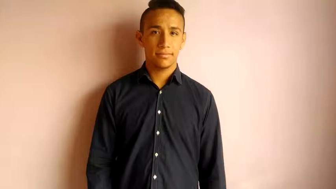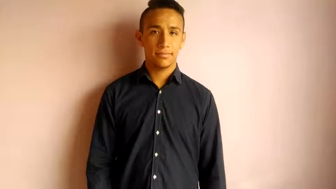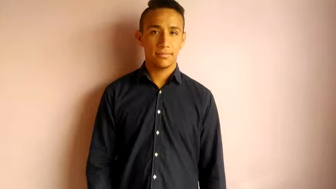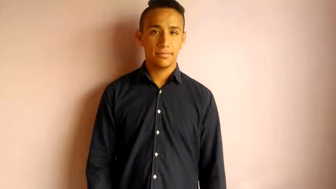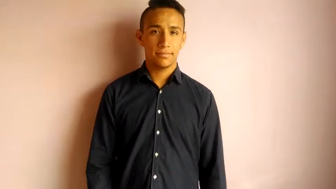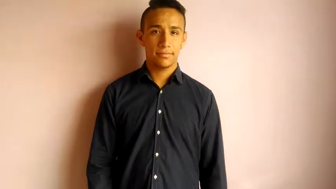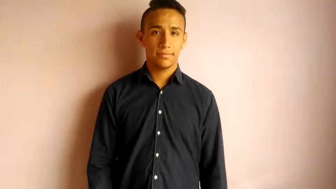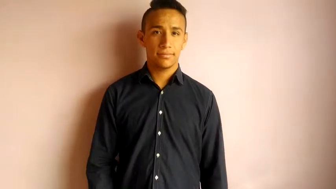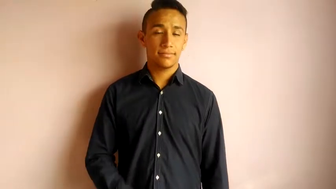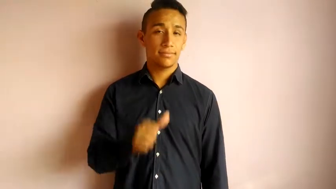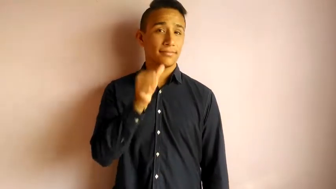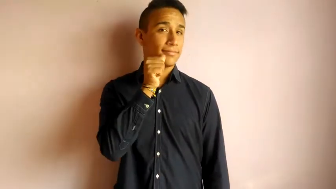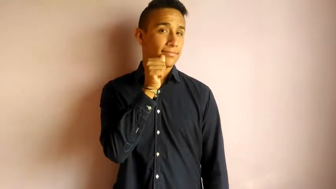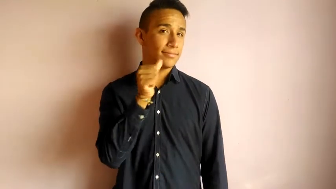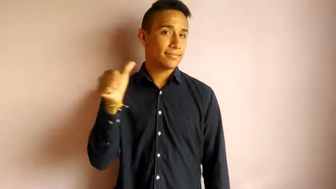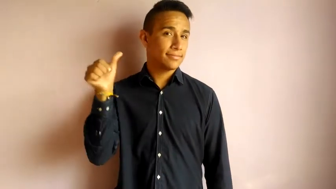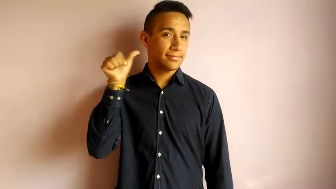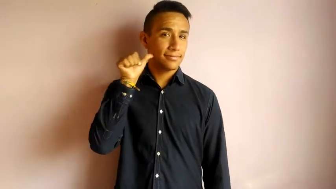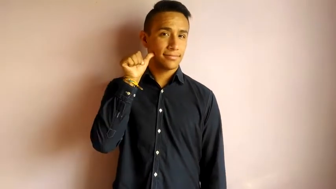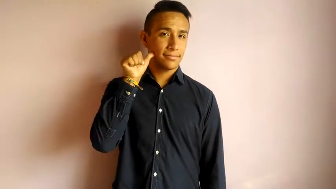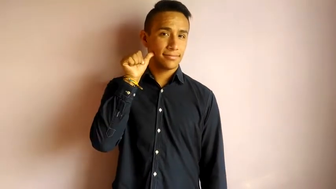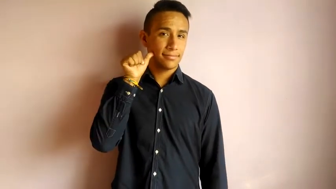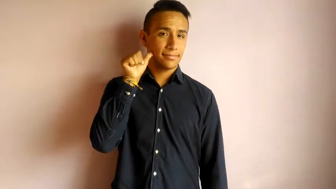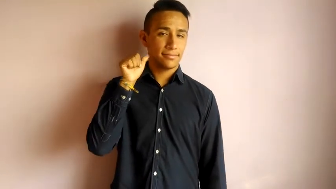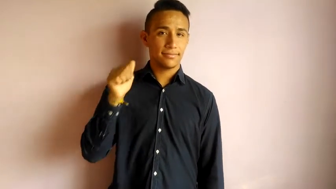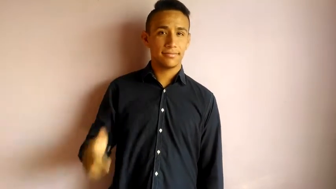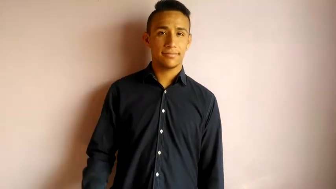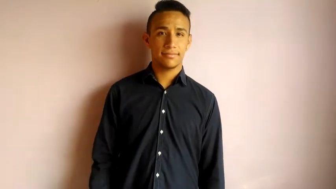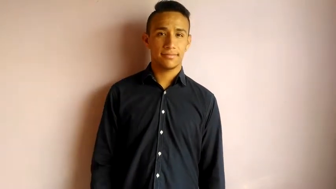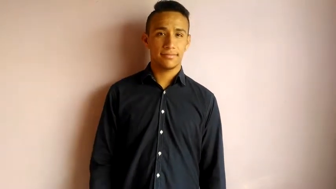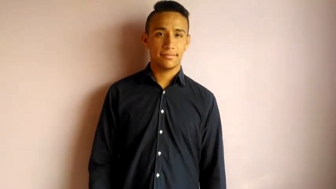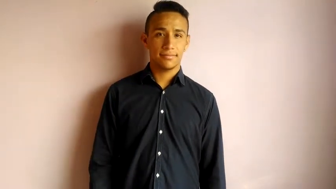ayer